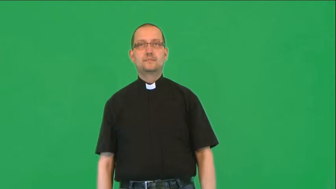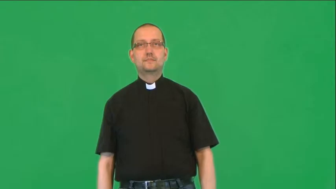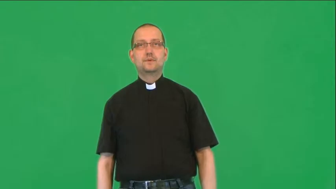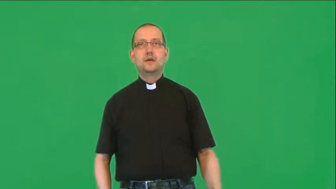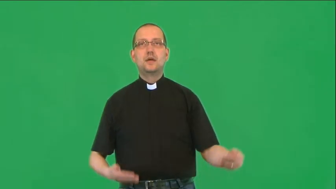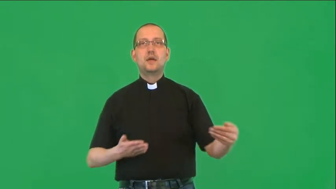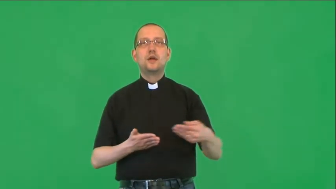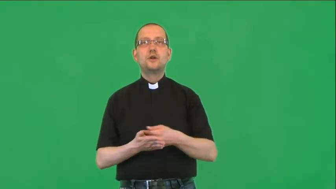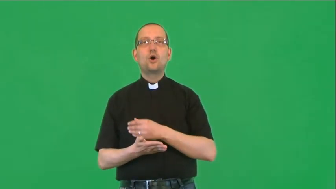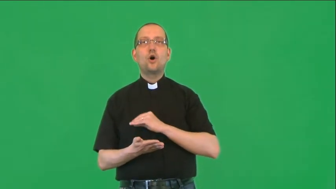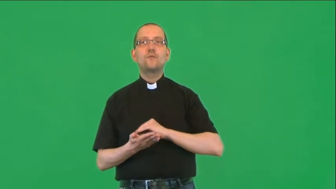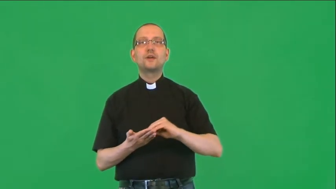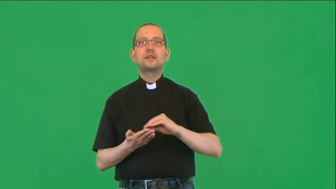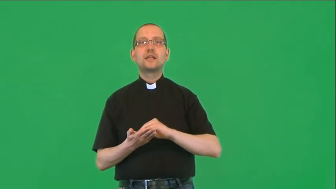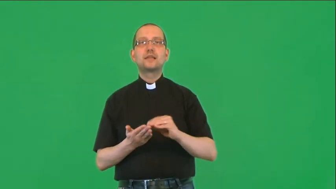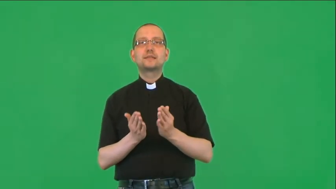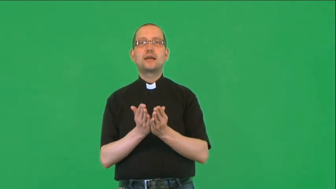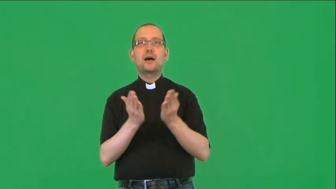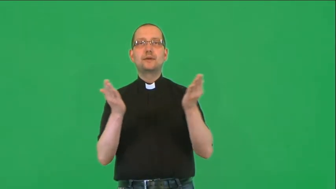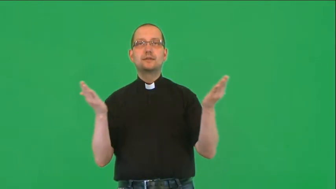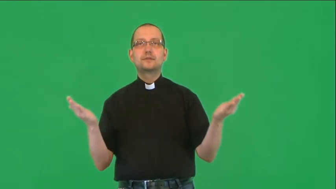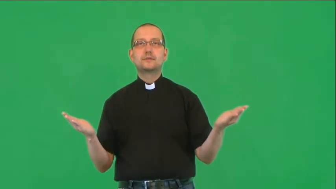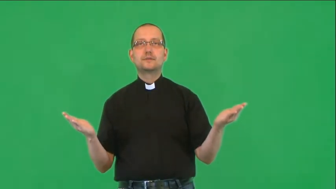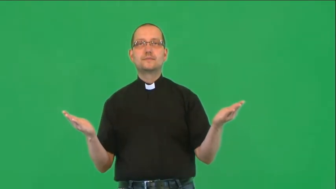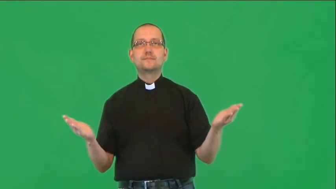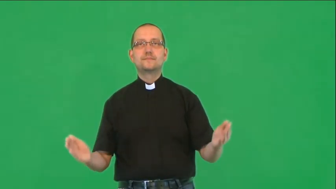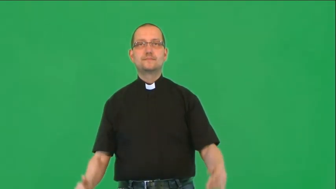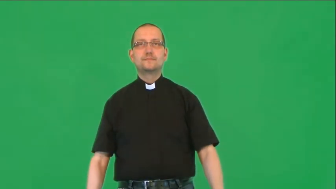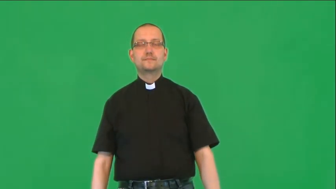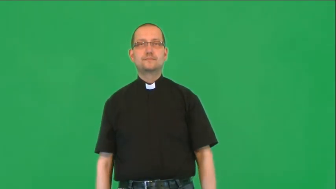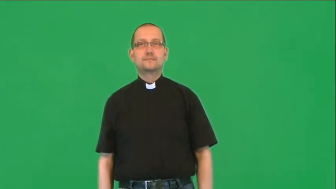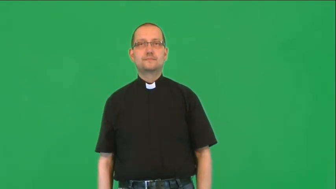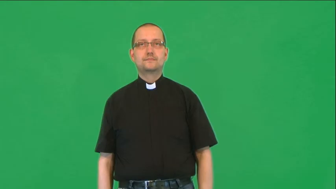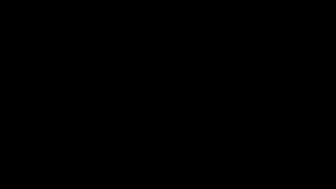Nowy Testament